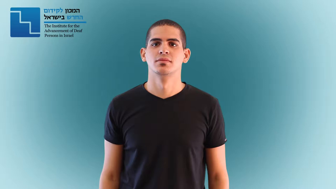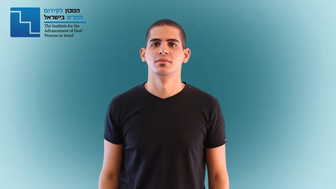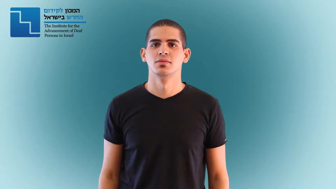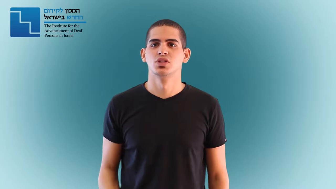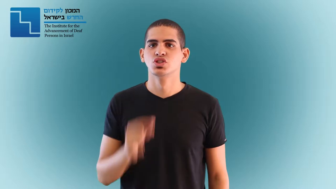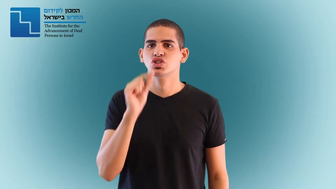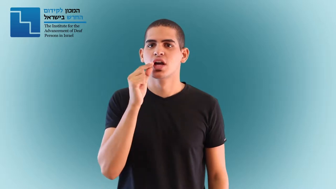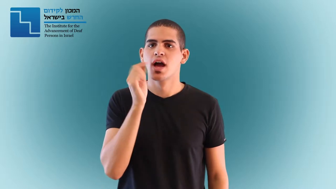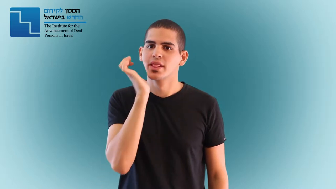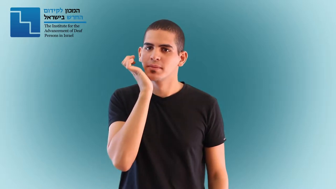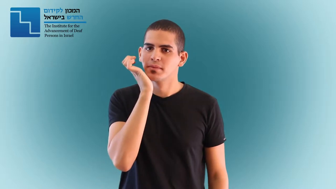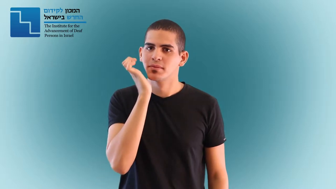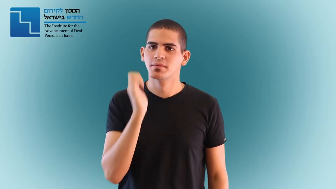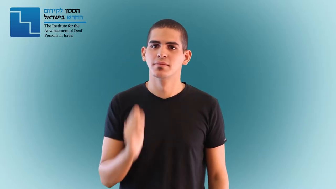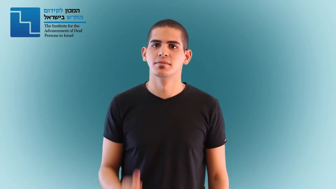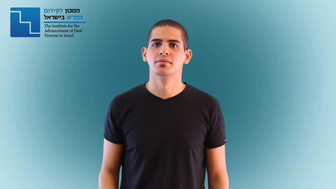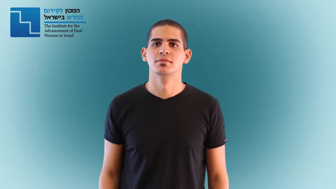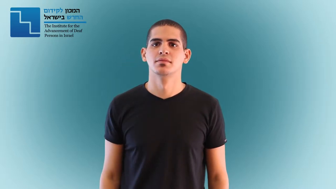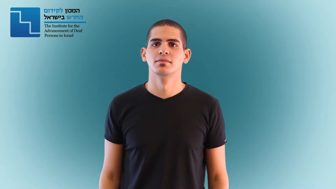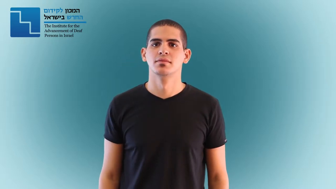שקדים